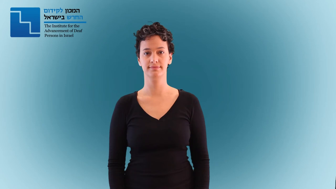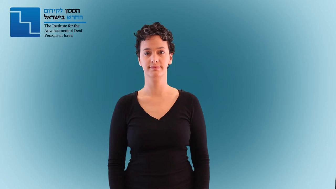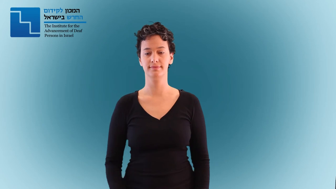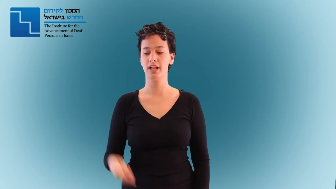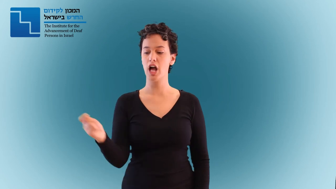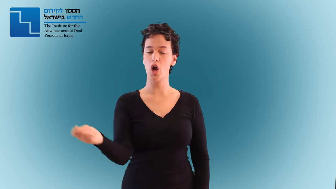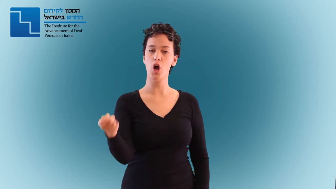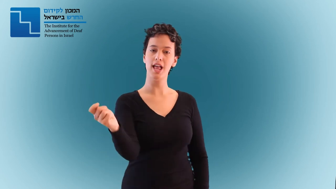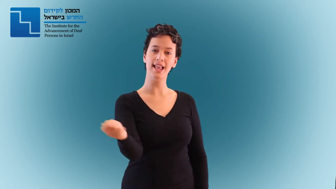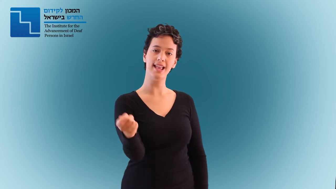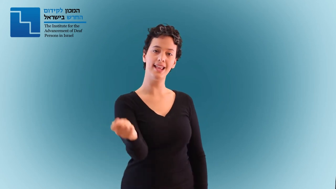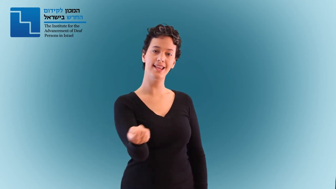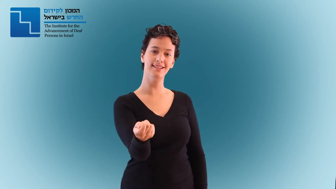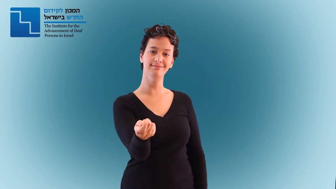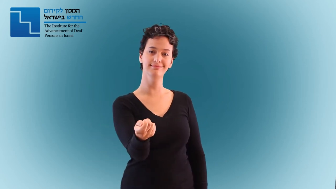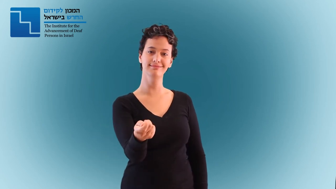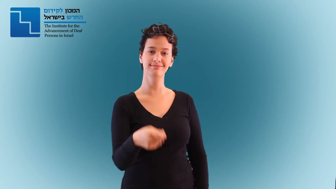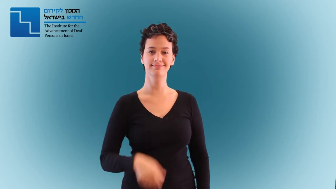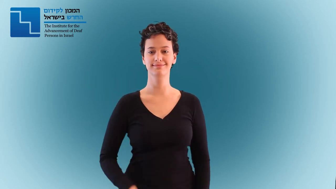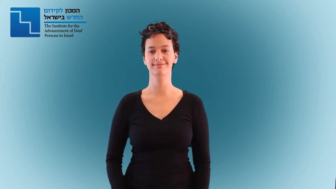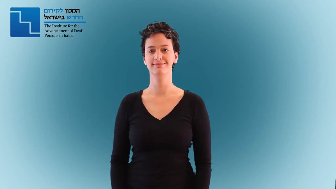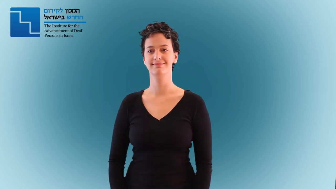רועה